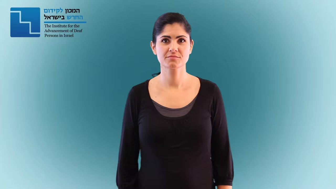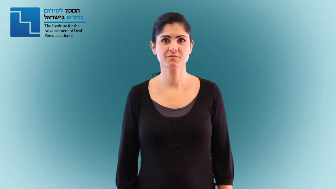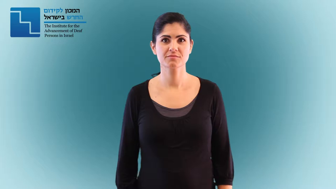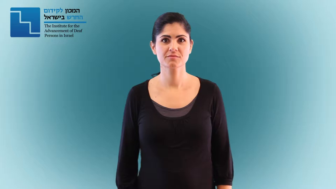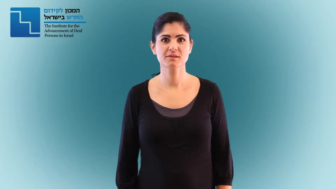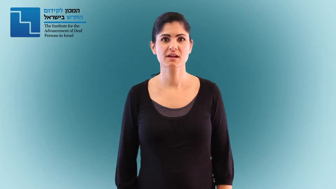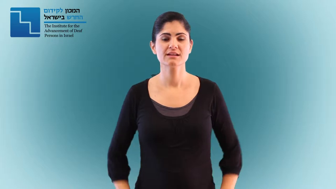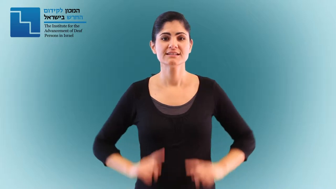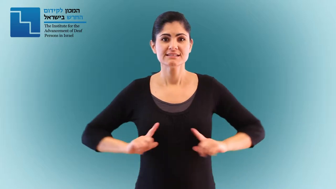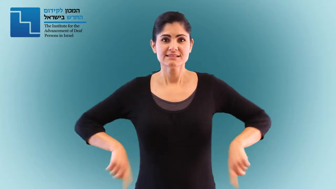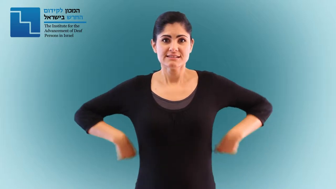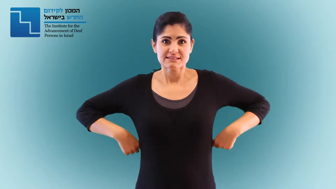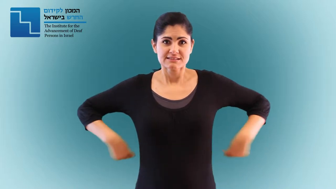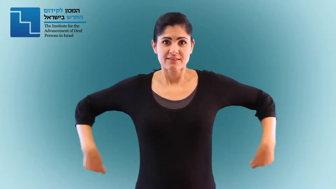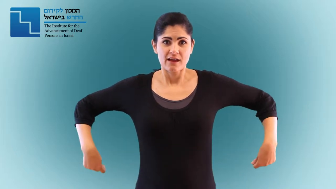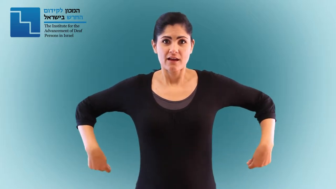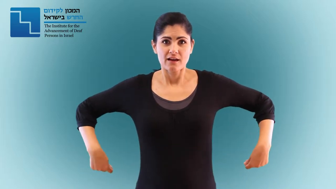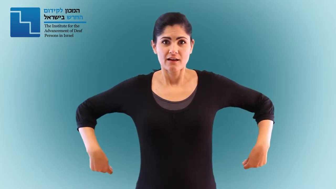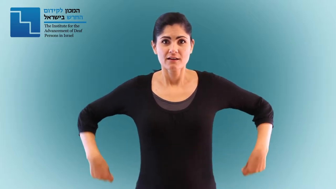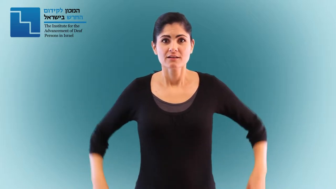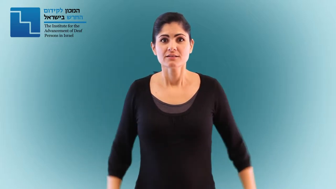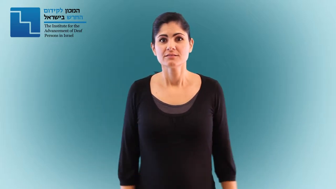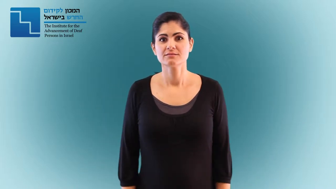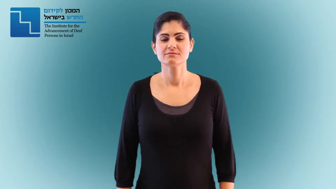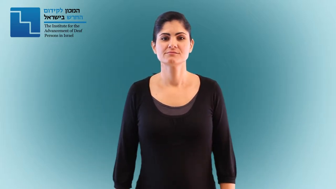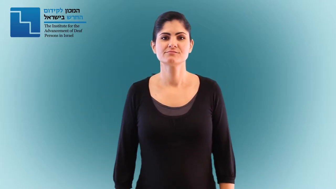סינר